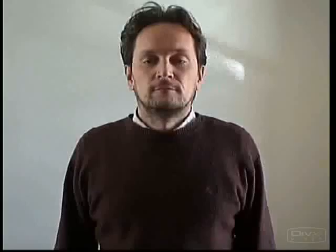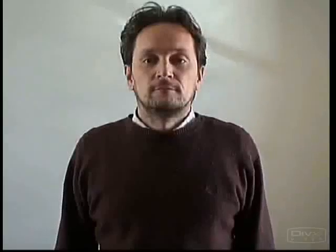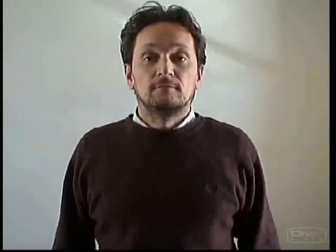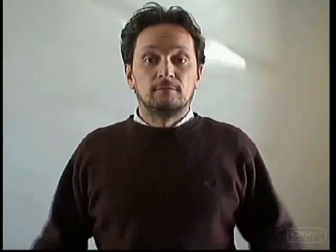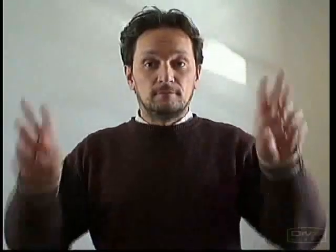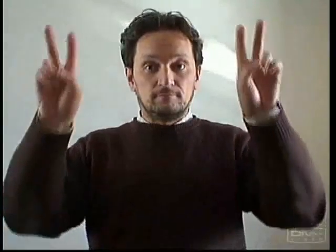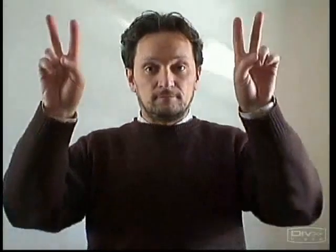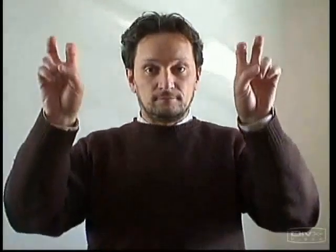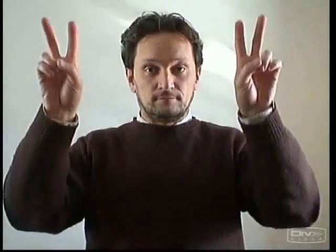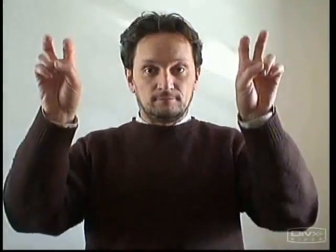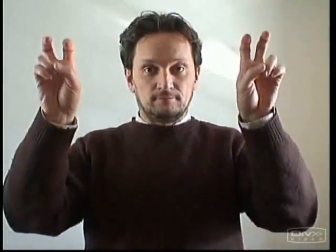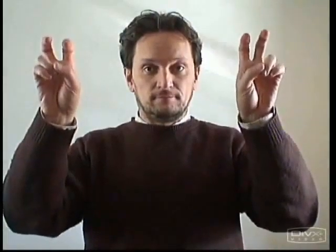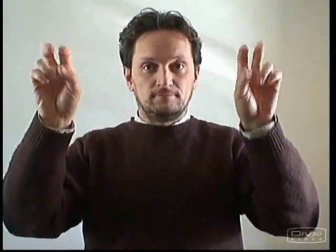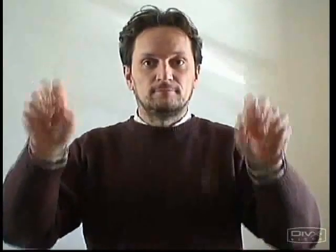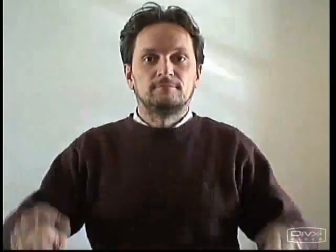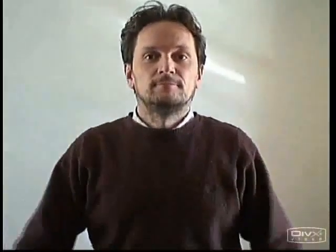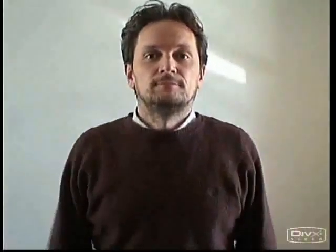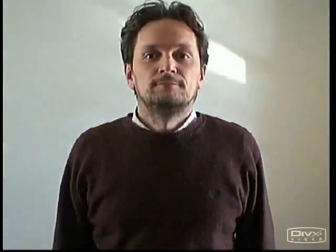Titre